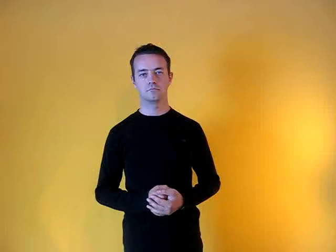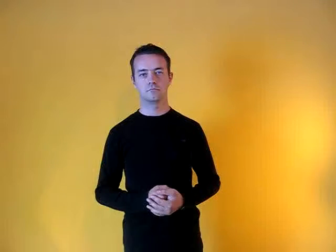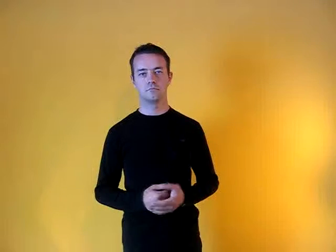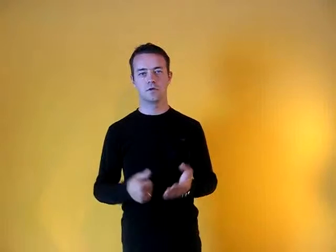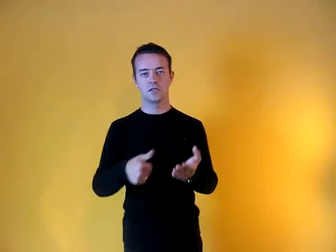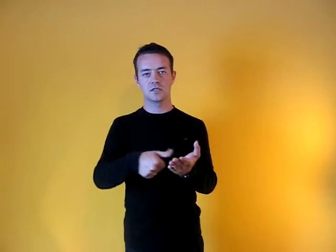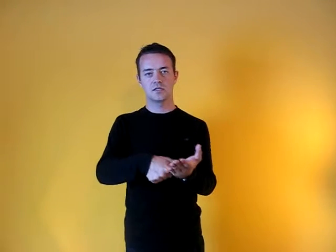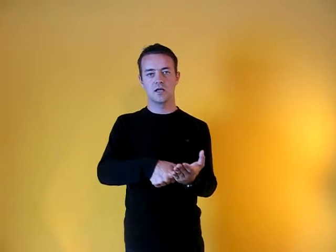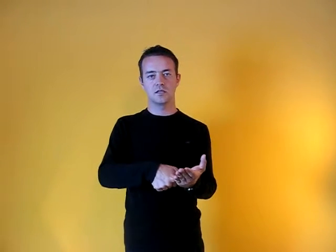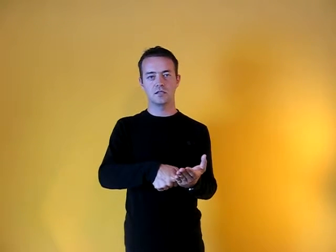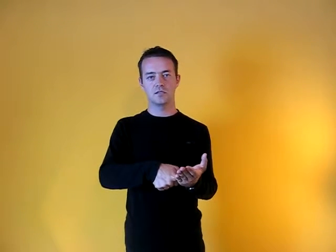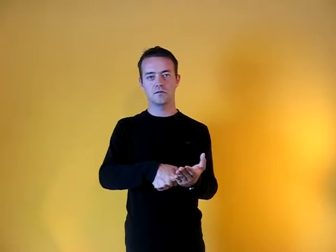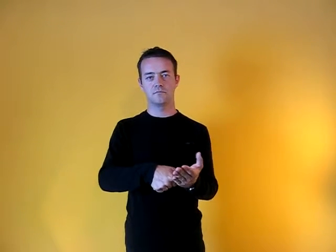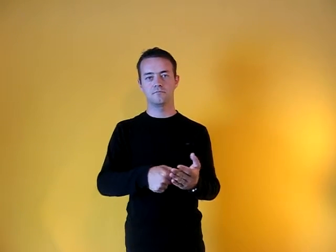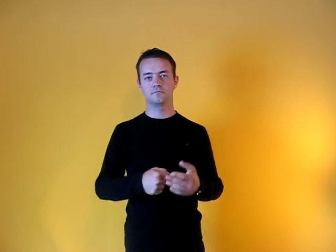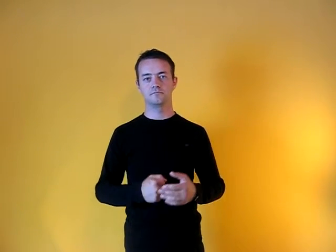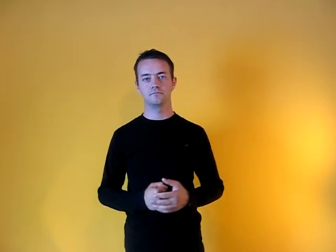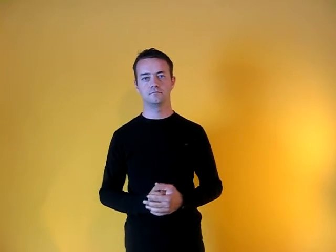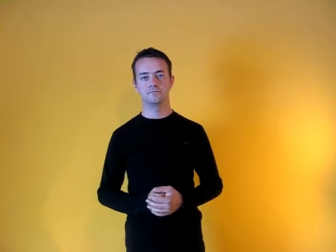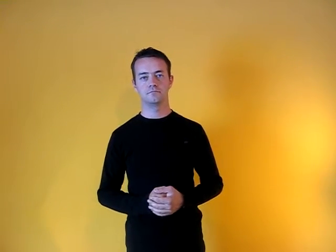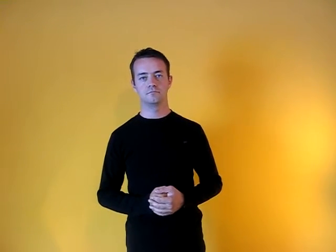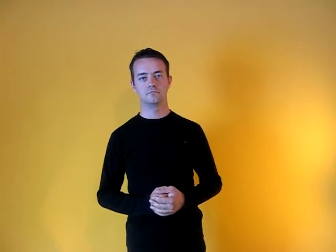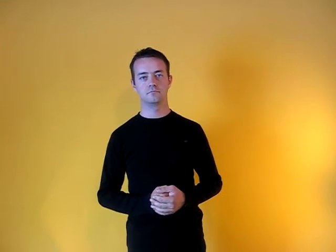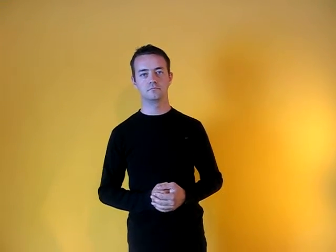stanica